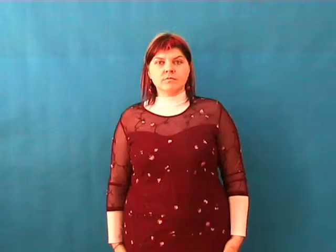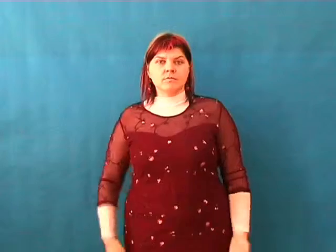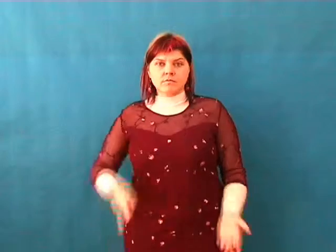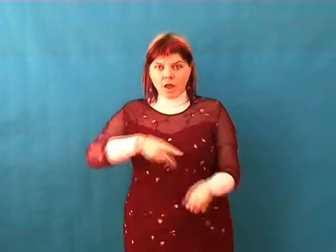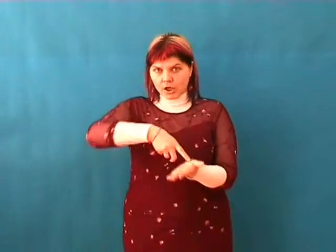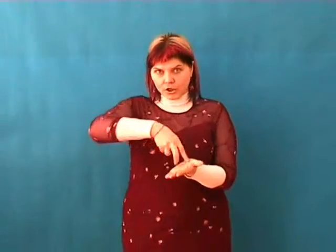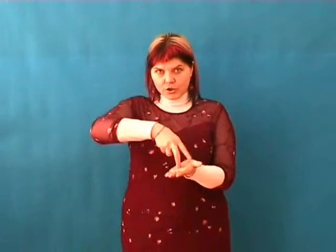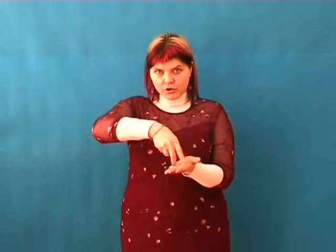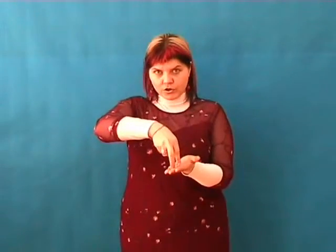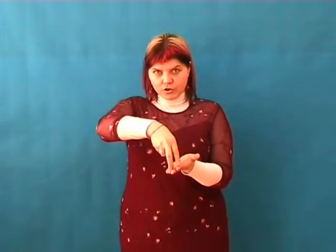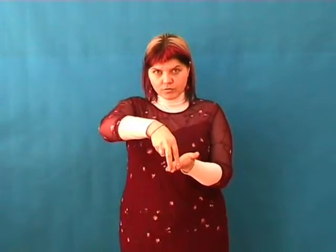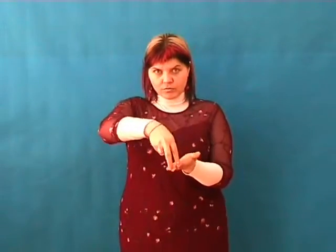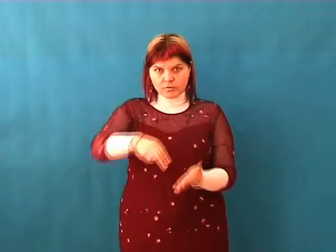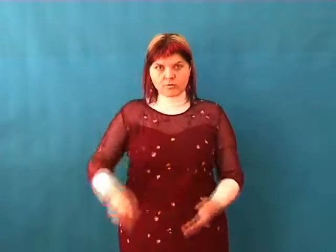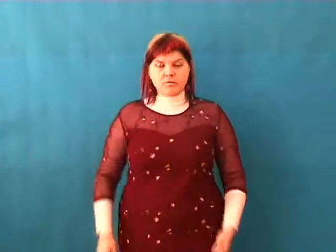iść